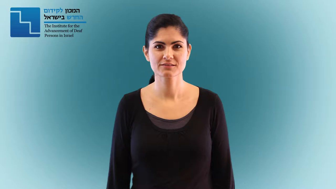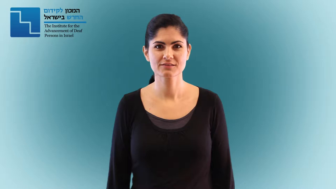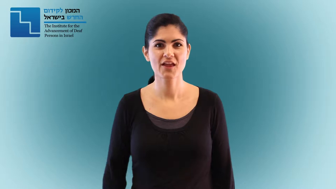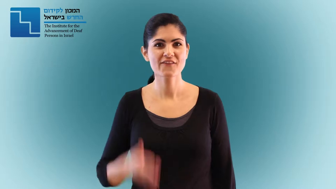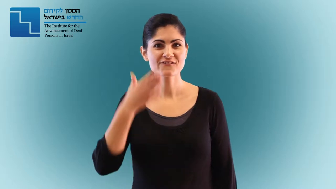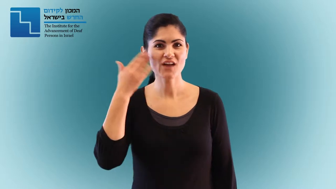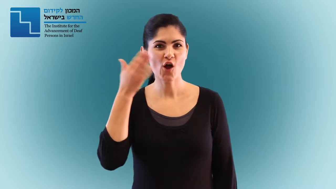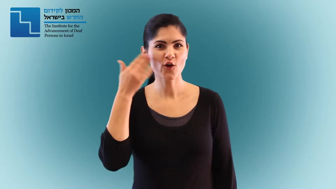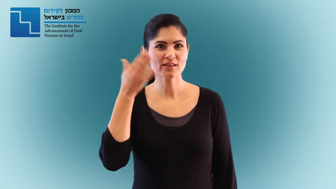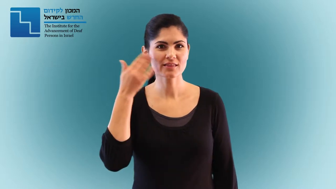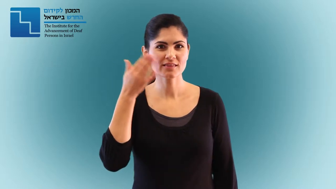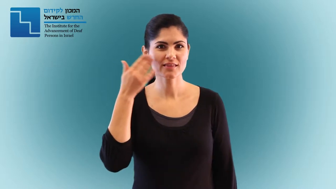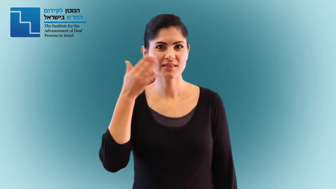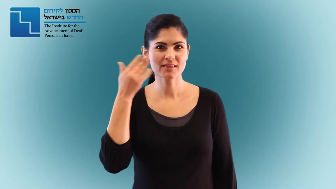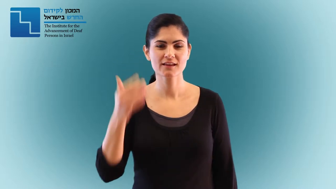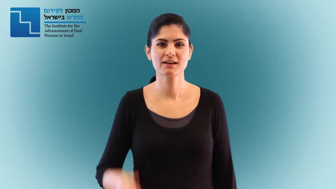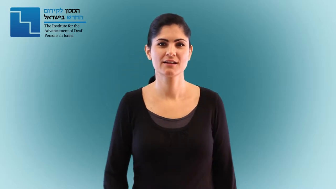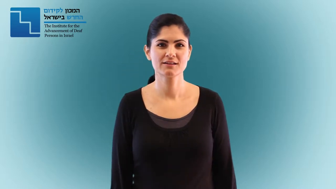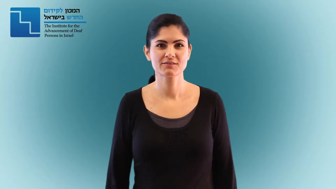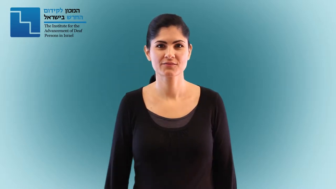ורוד